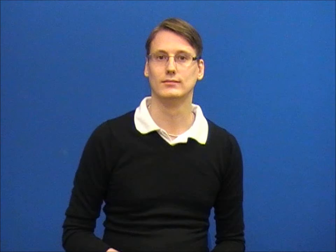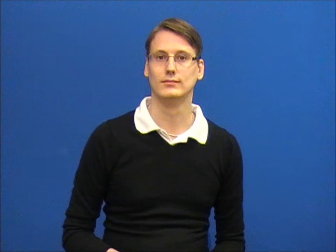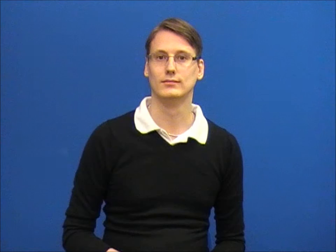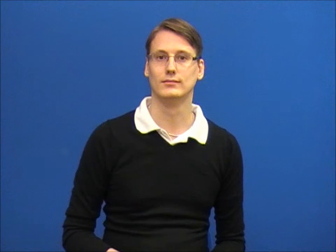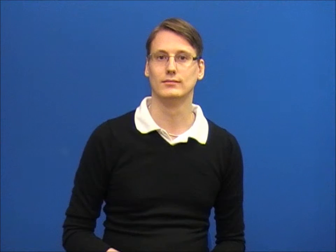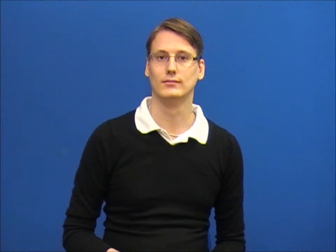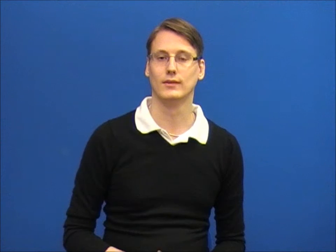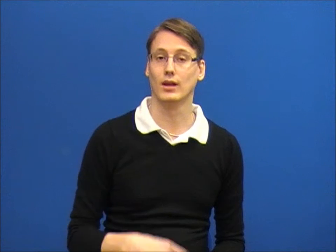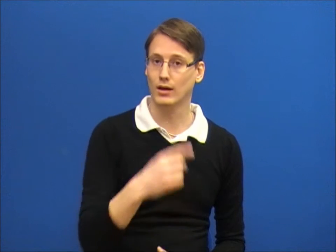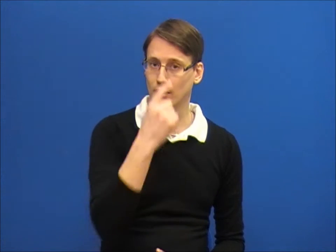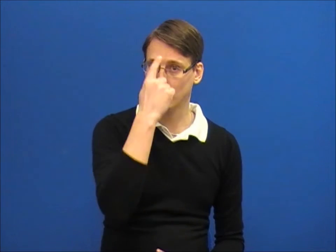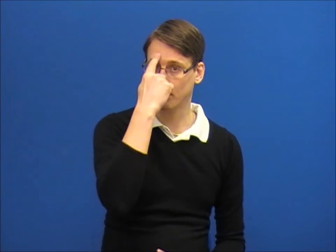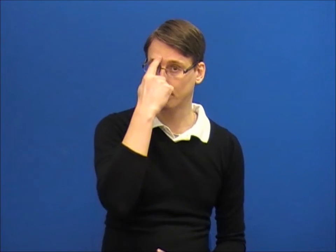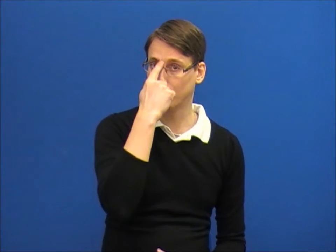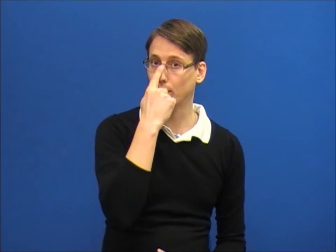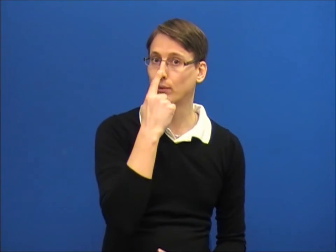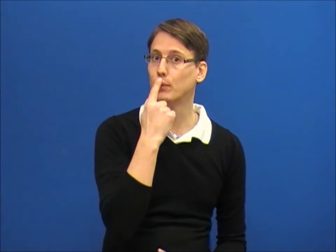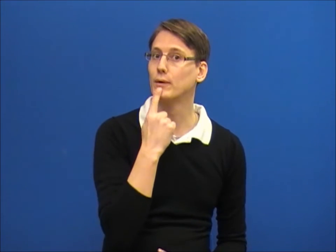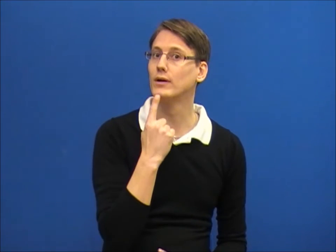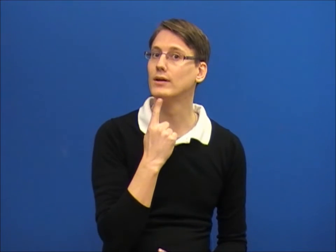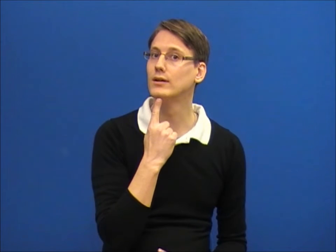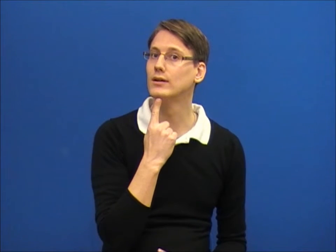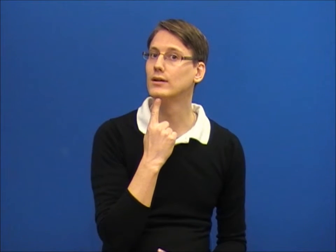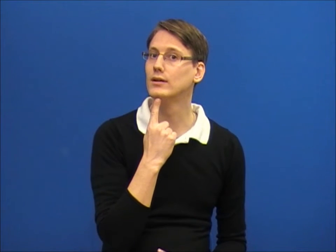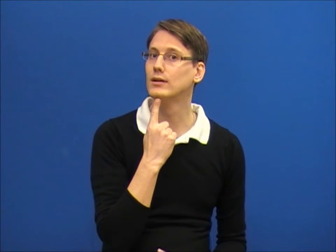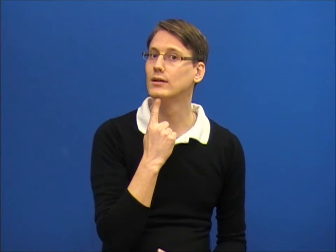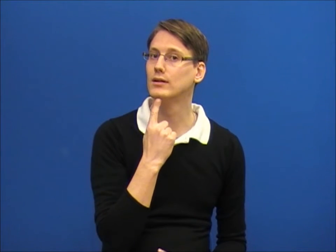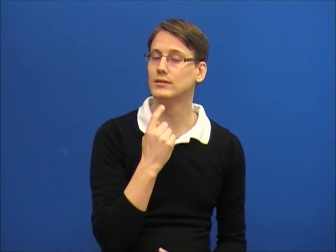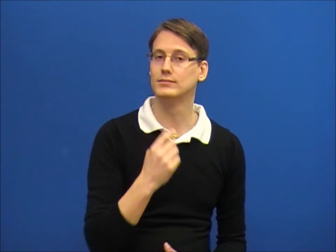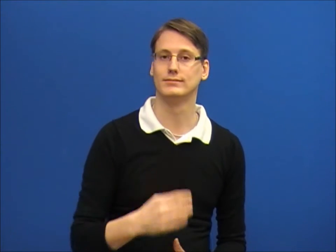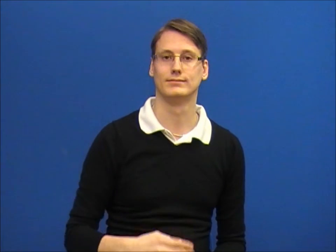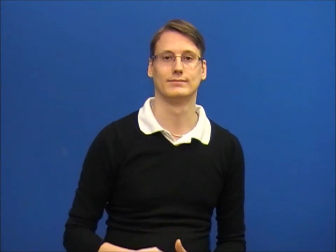PORTUGAL